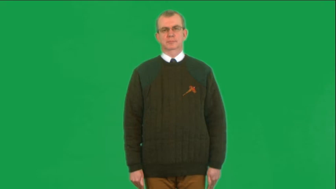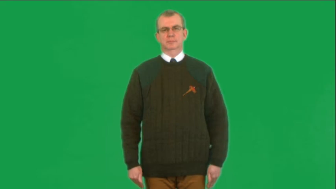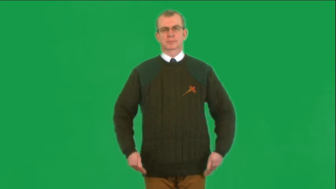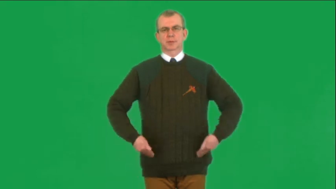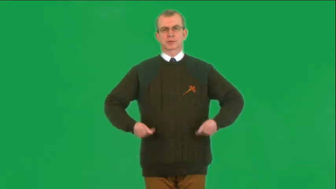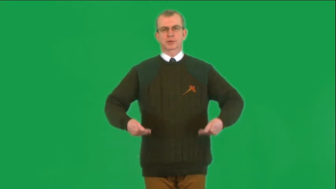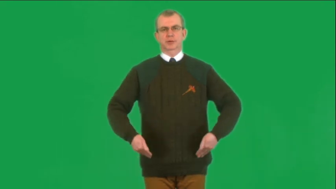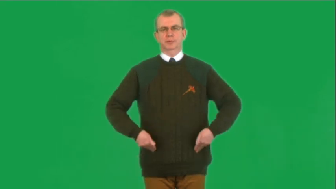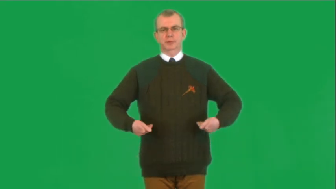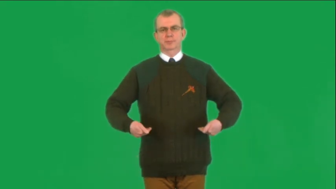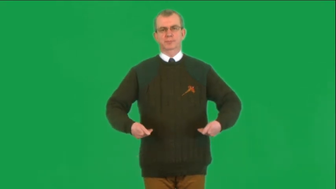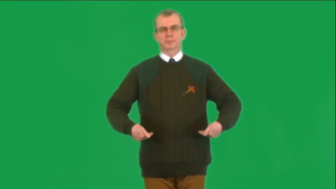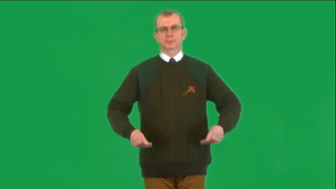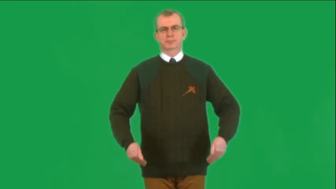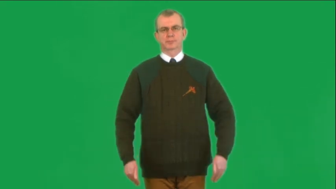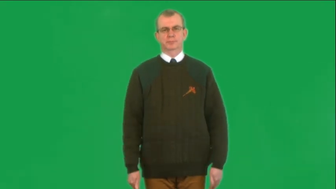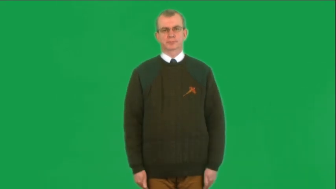zdrowy